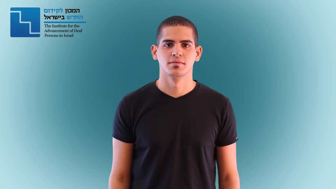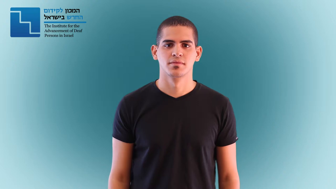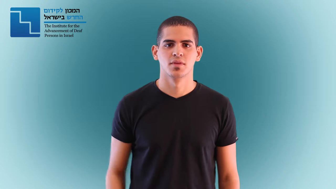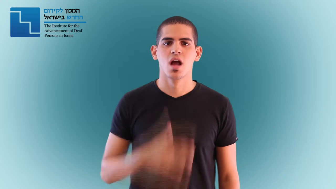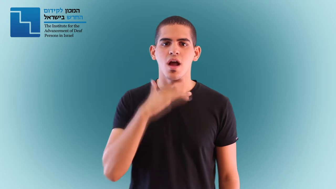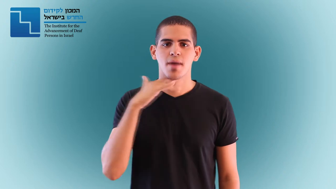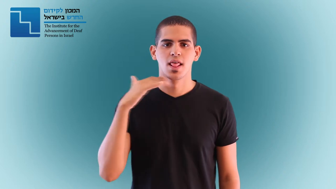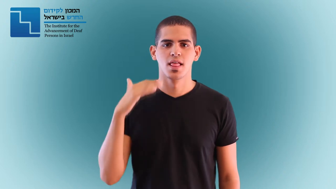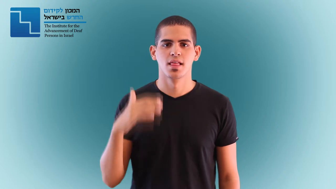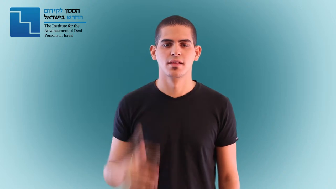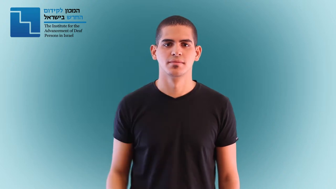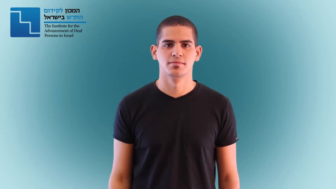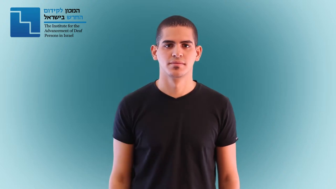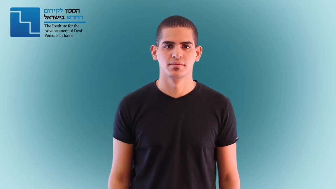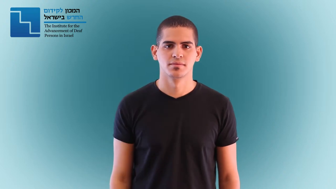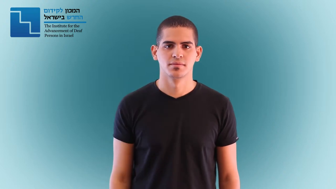רמלה